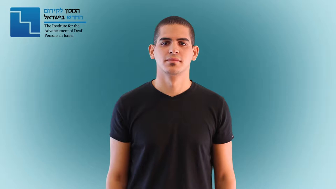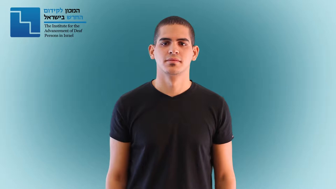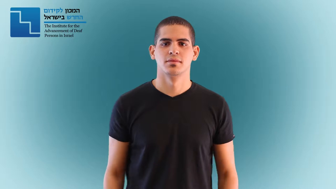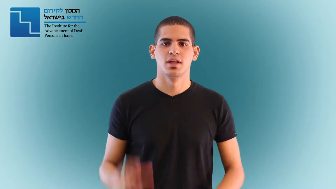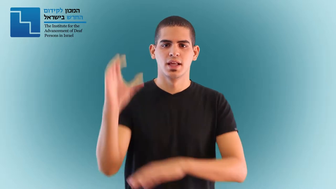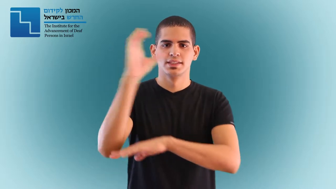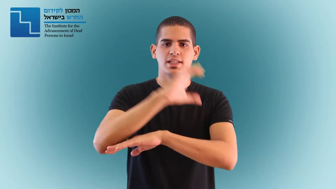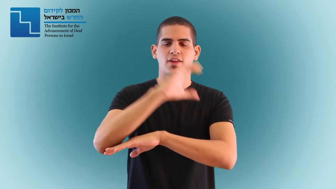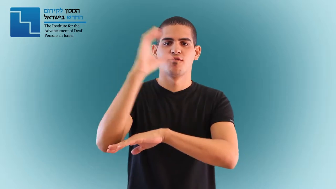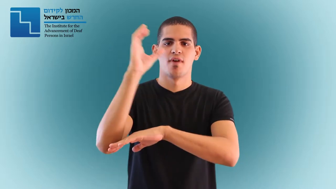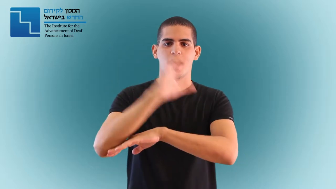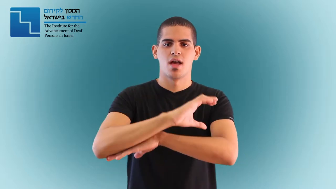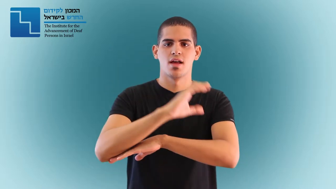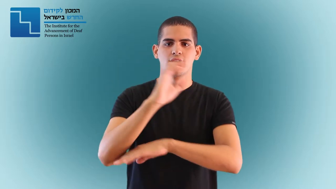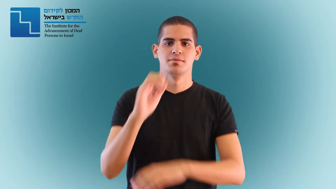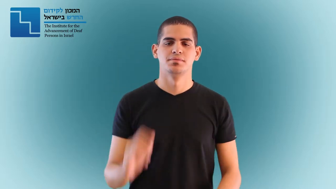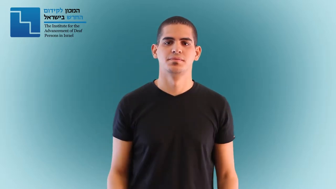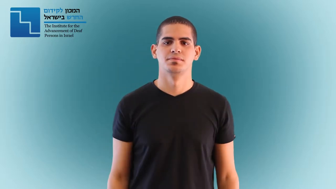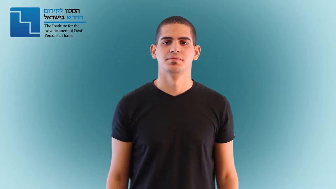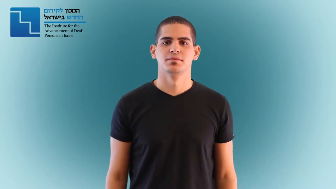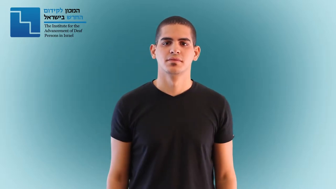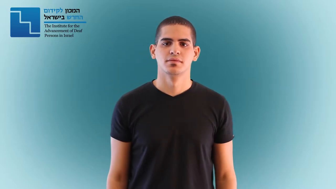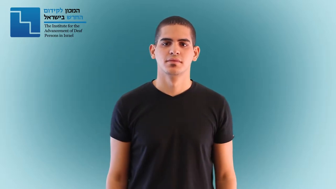כסייפה